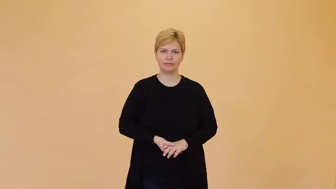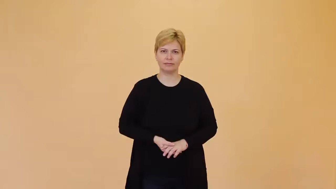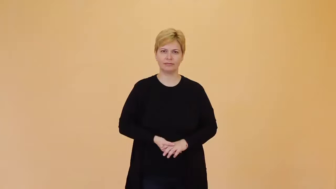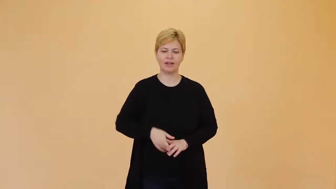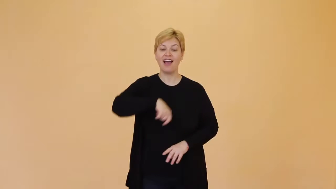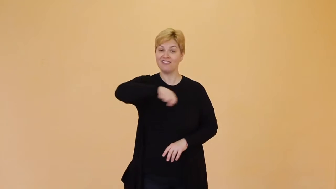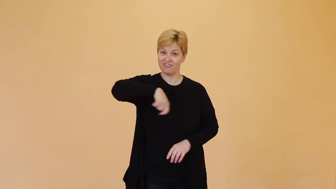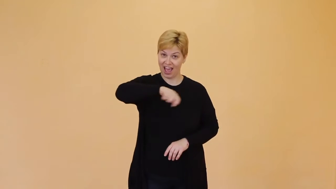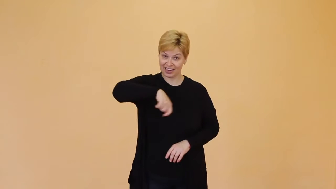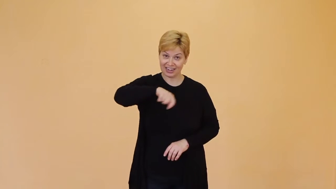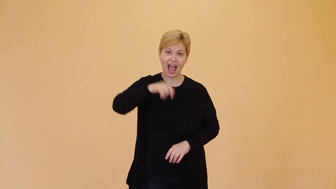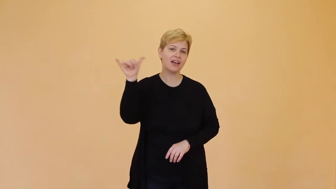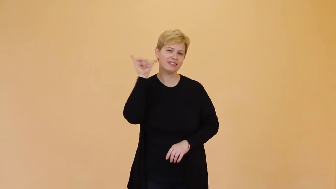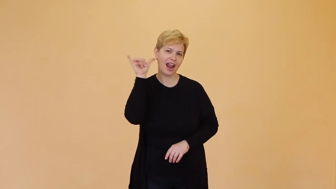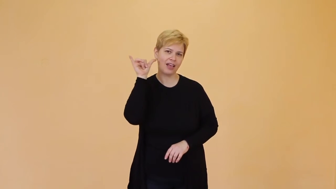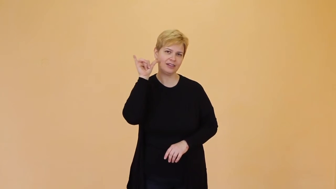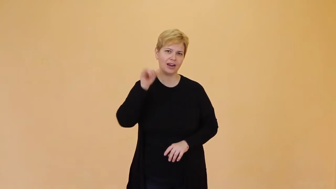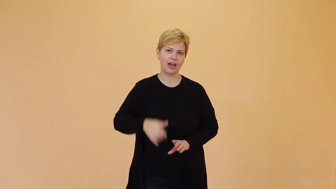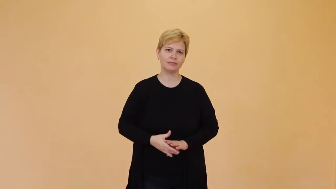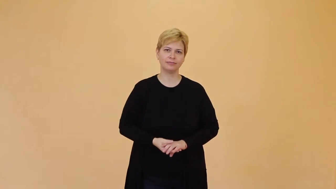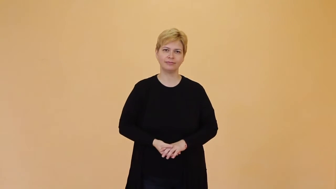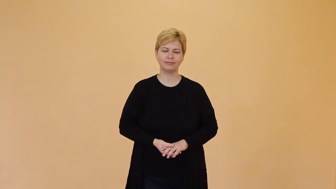varená zelenina